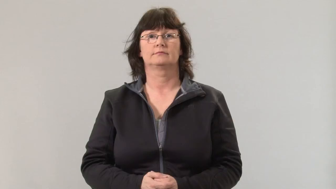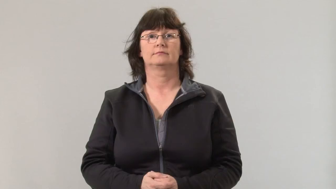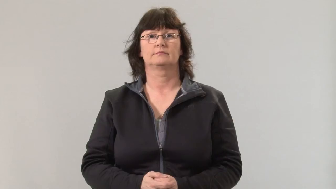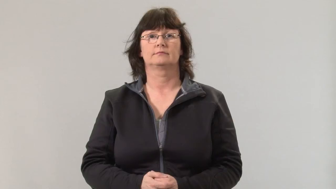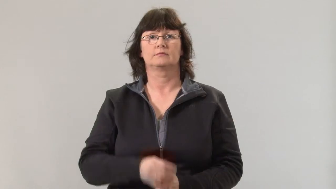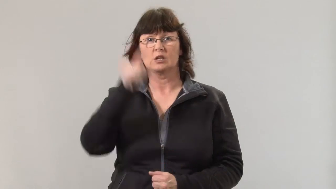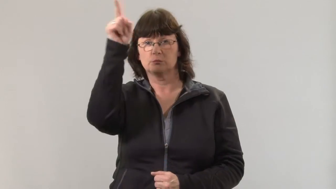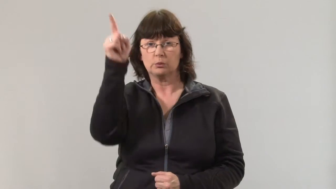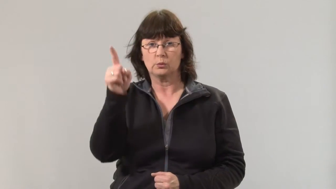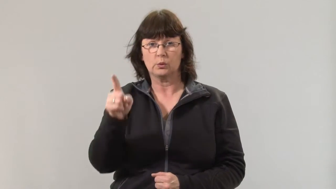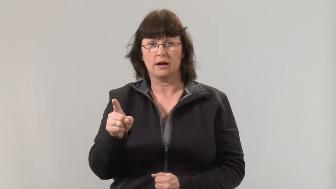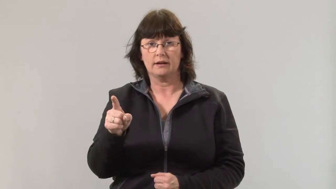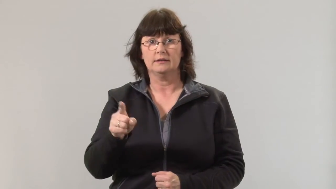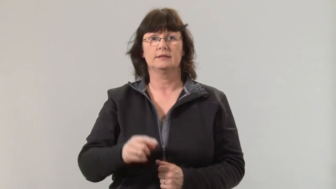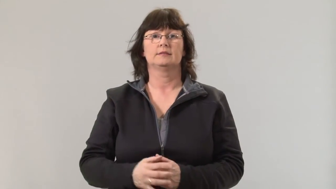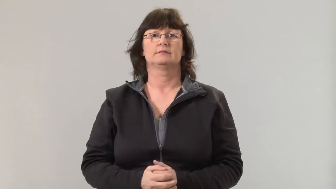Sprunga